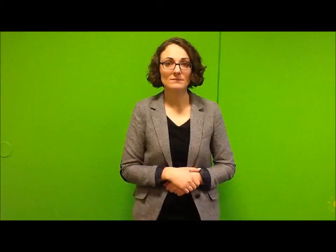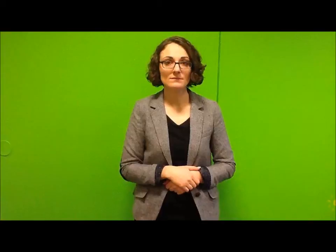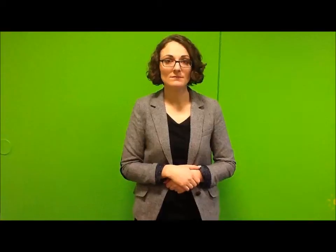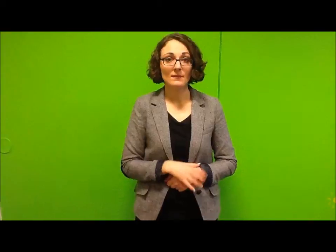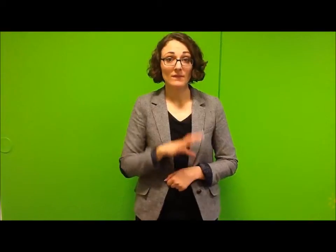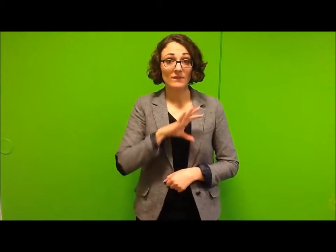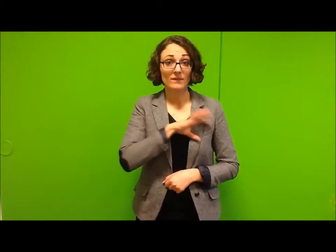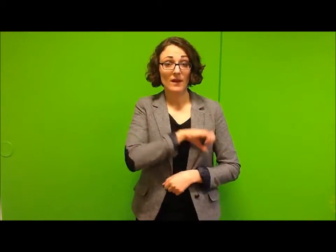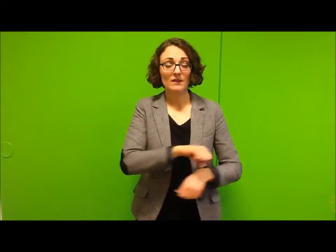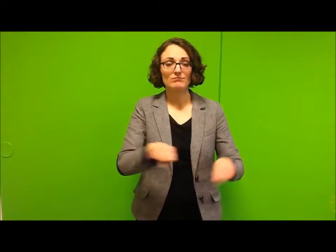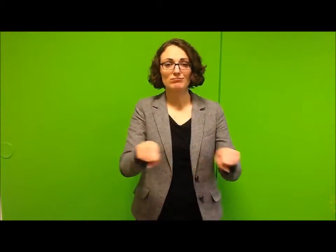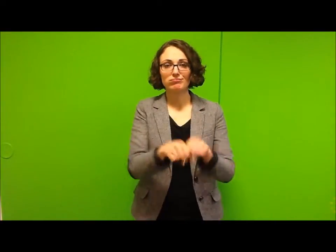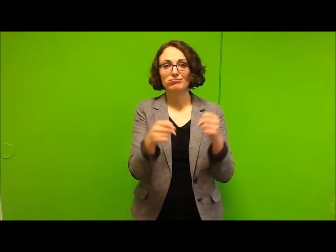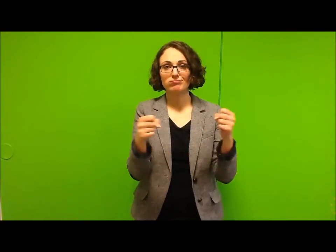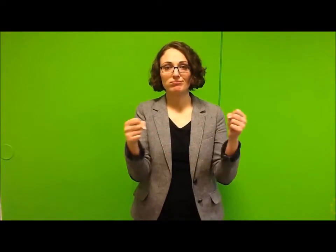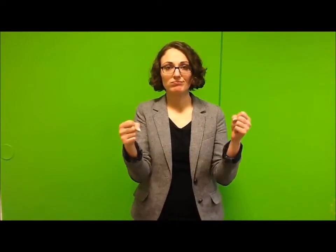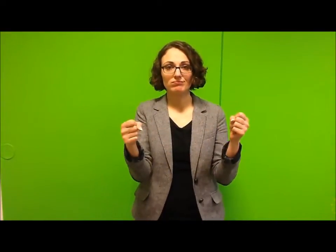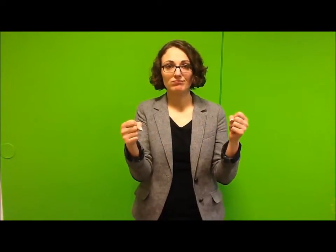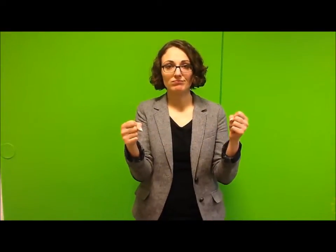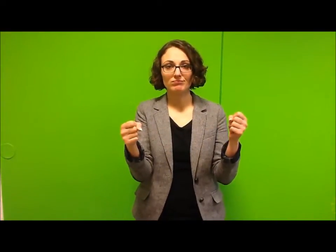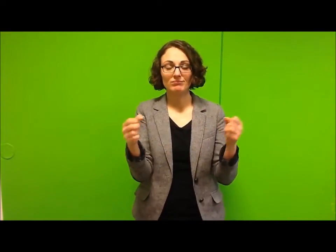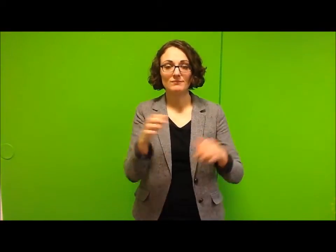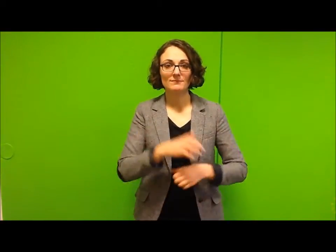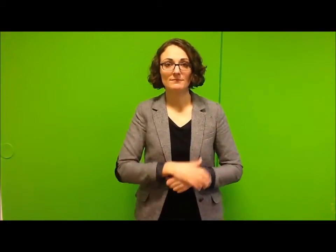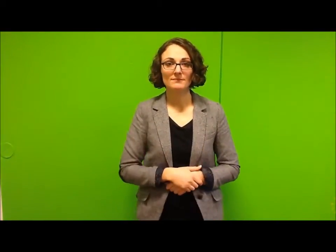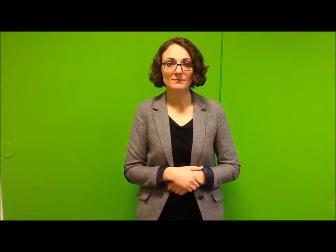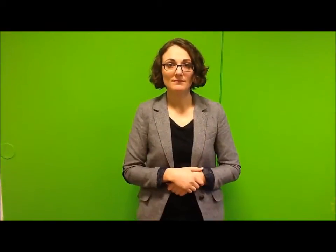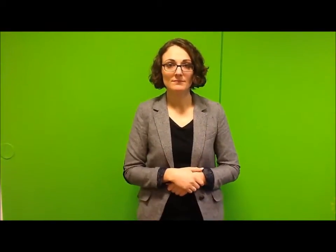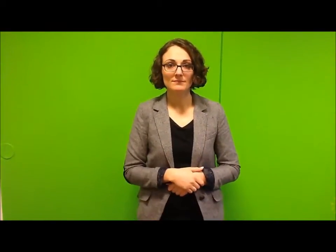Vatnstjón